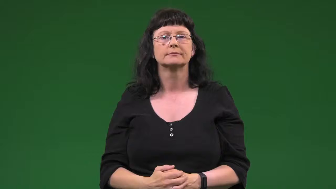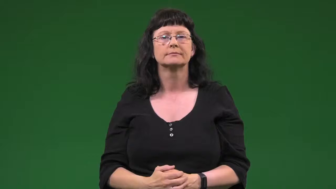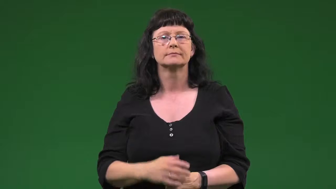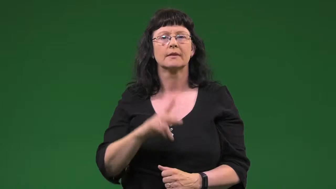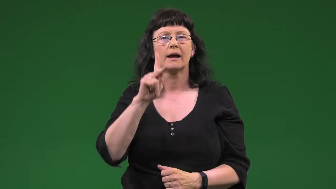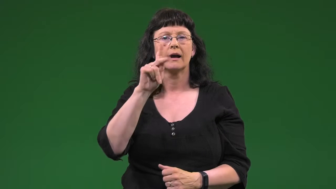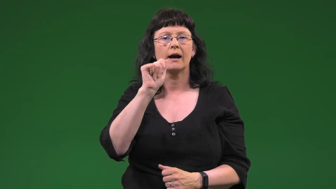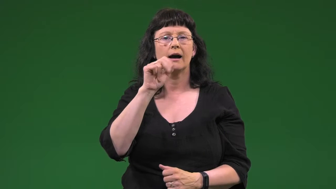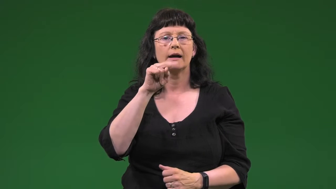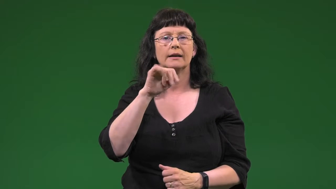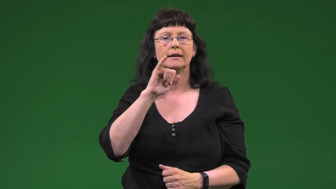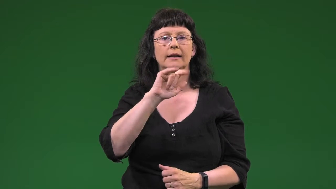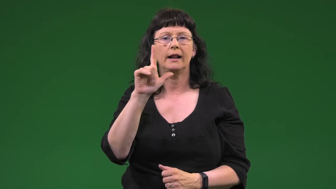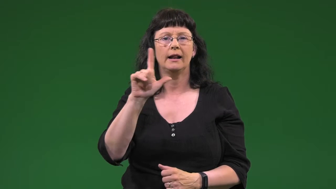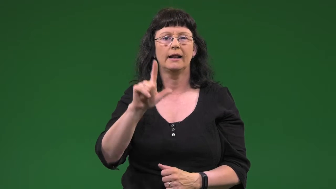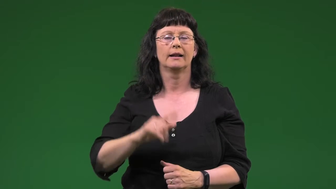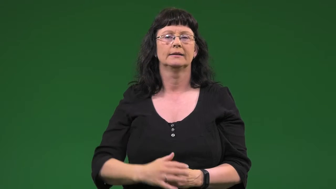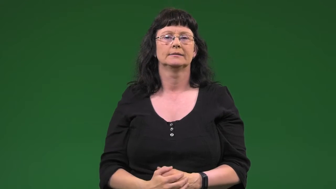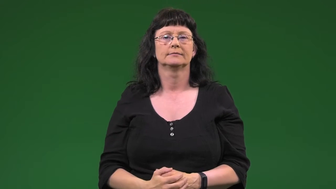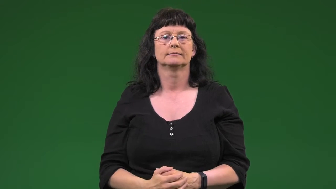Kanill